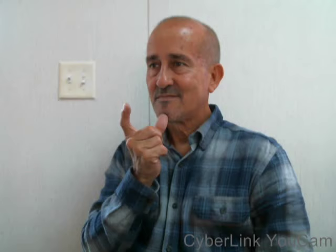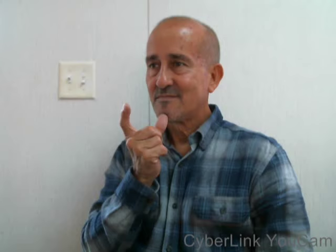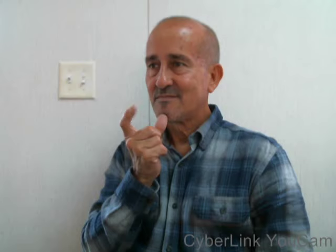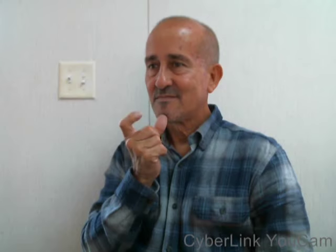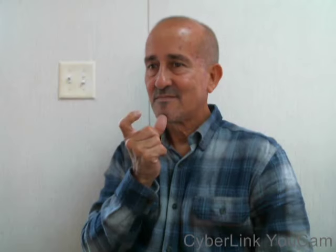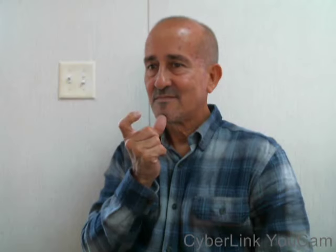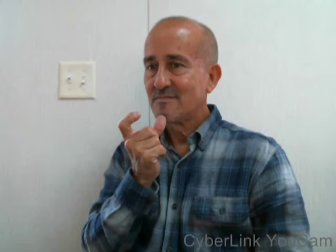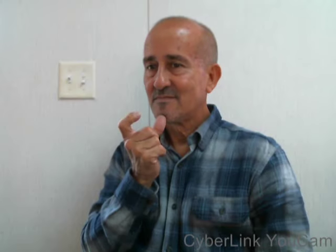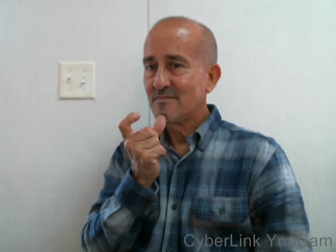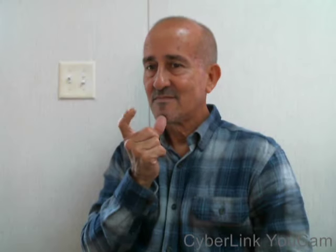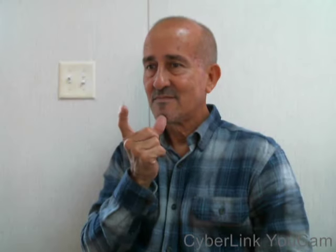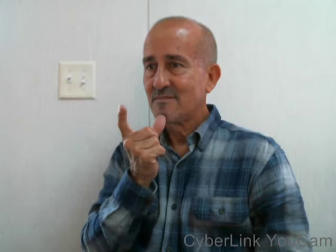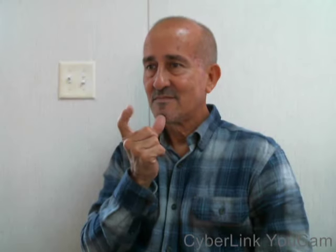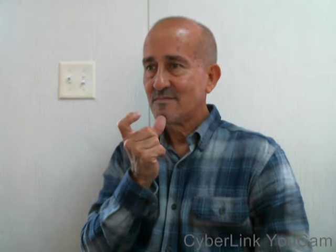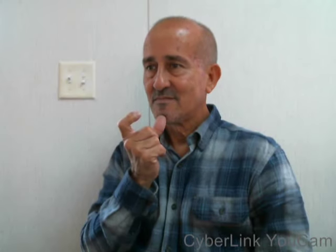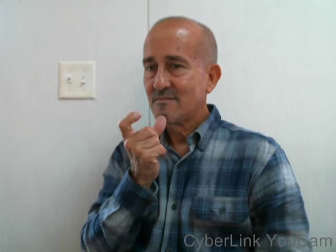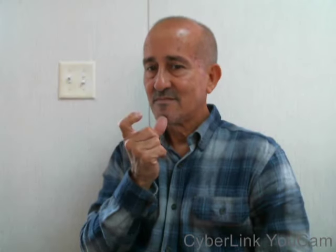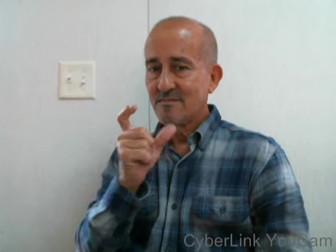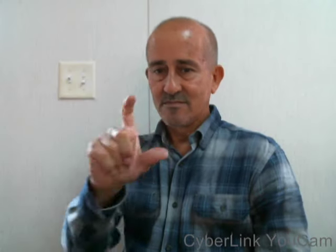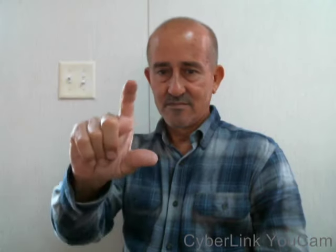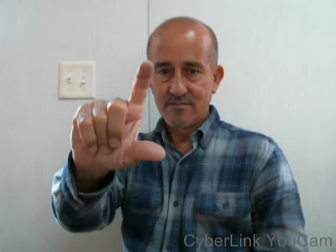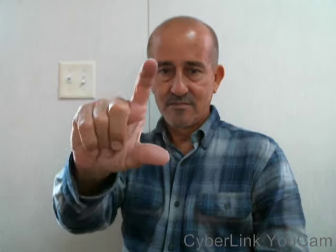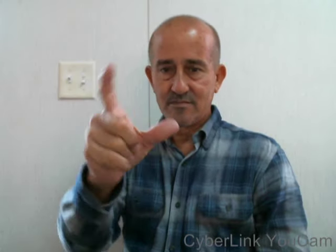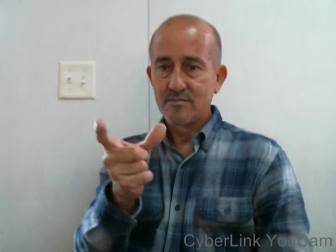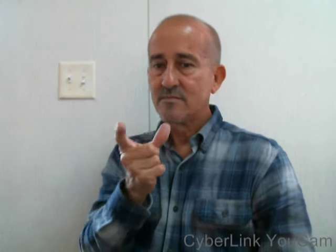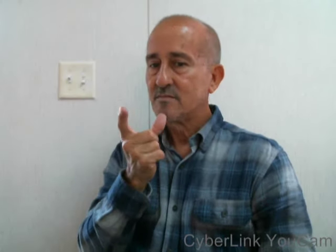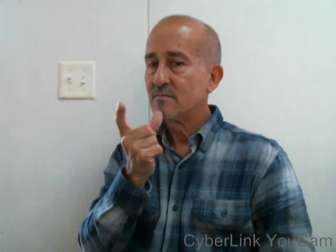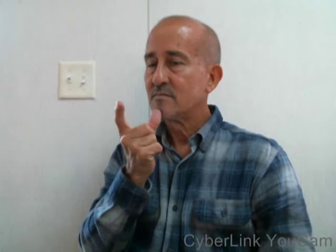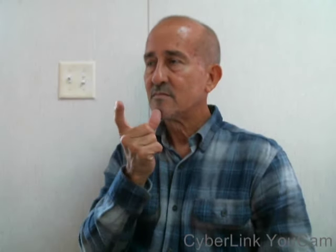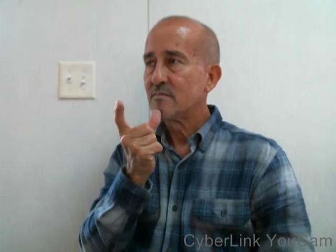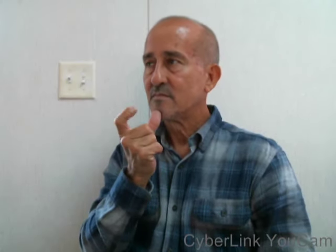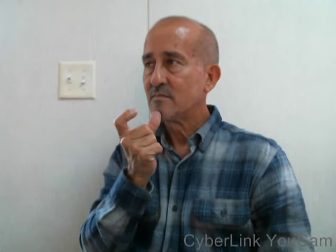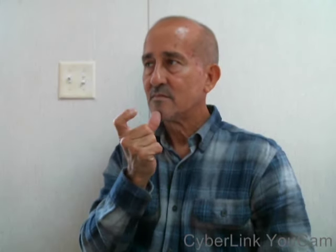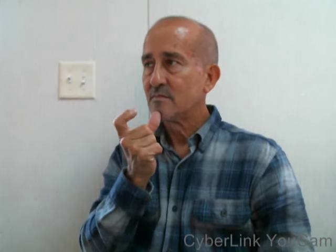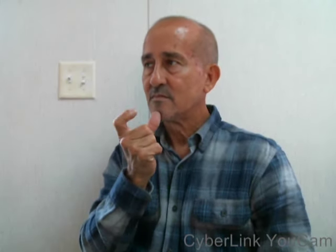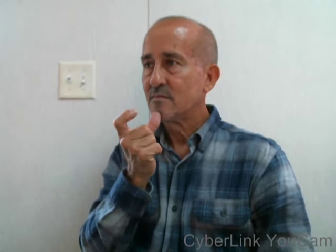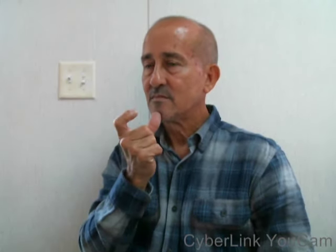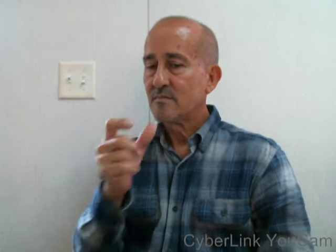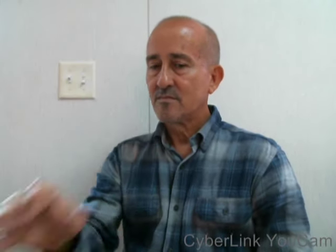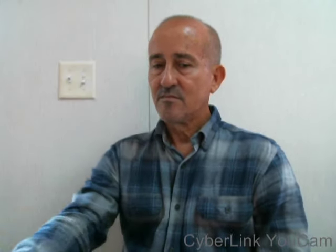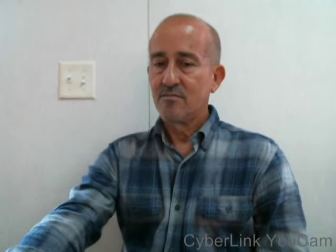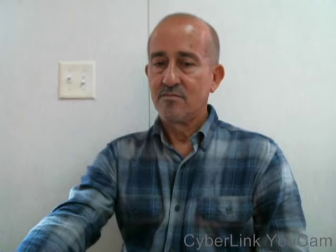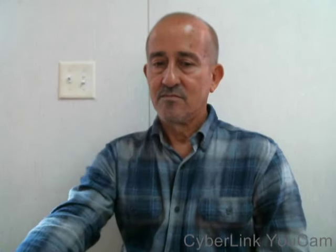24